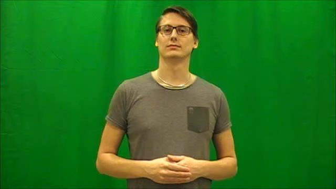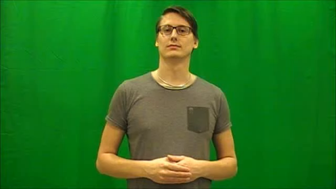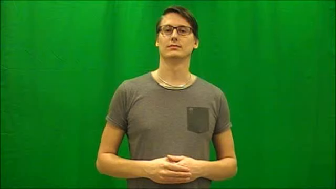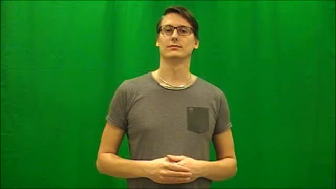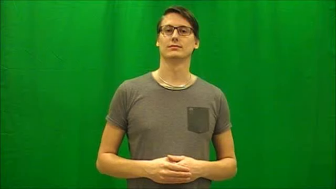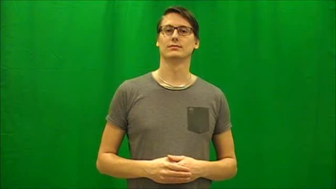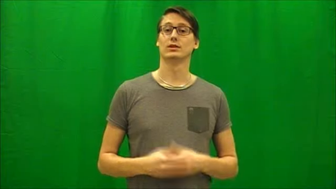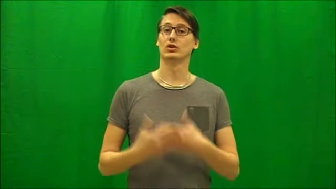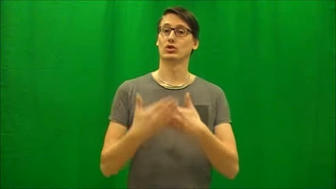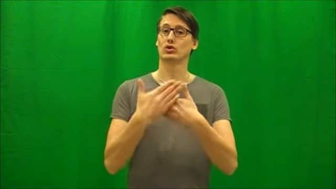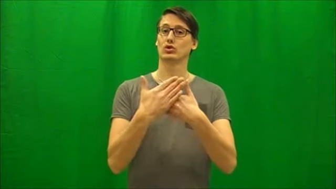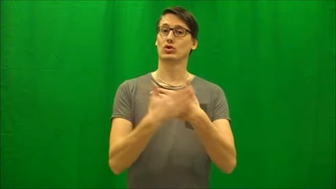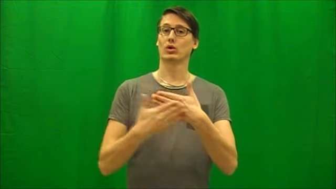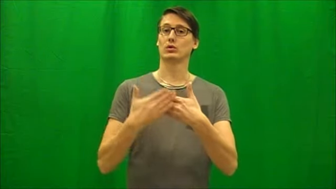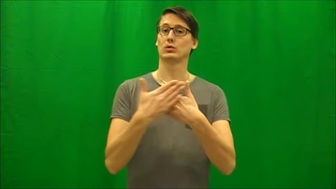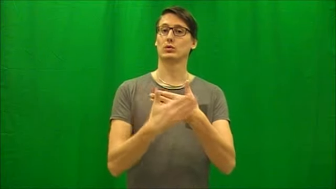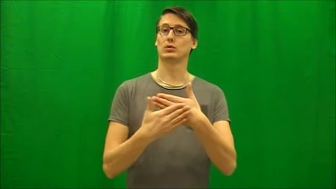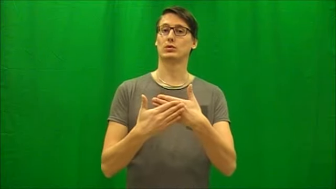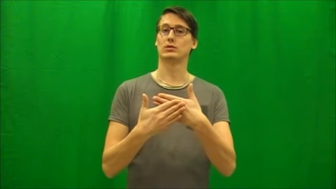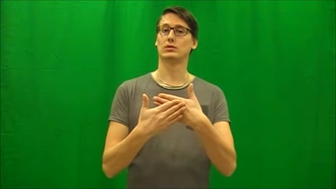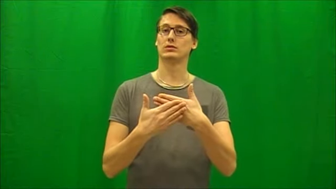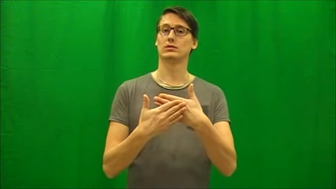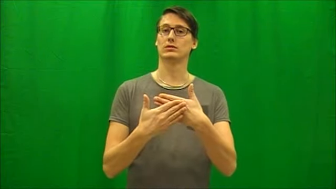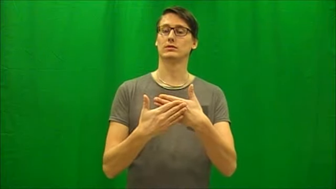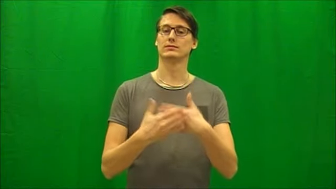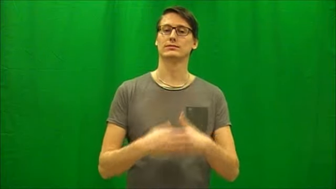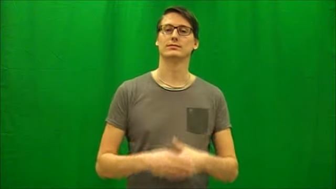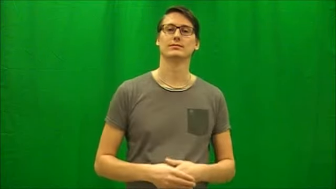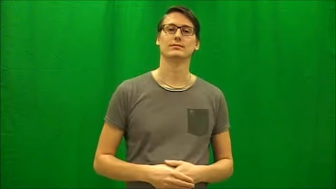DATOR